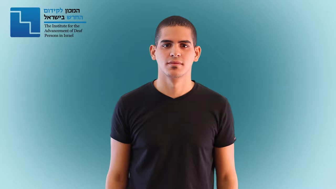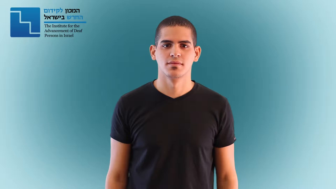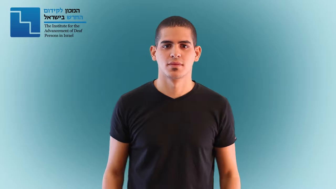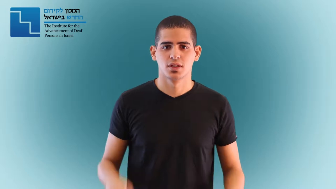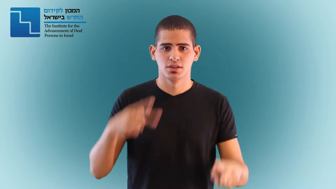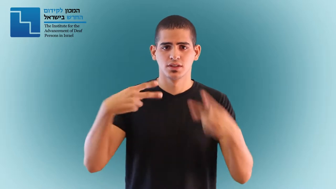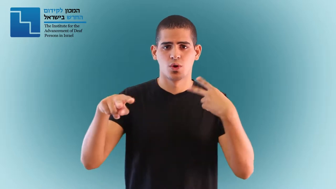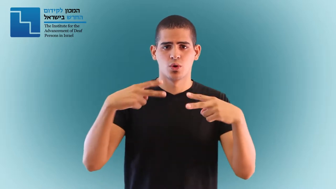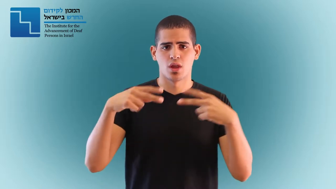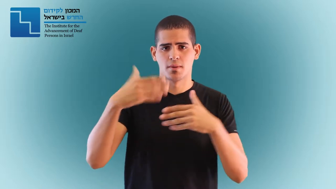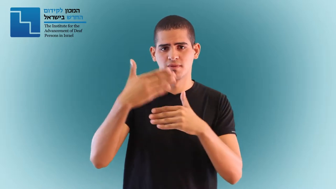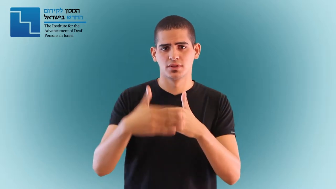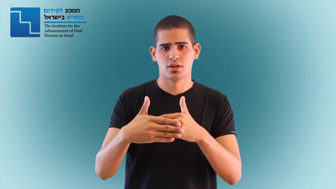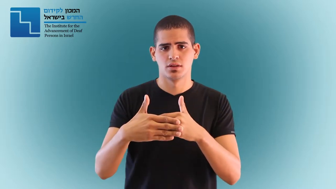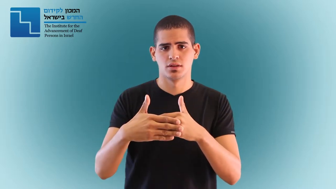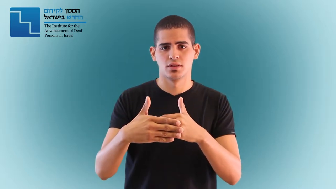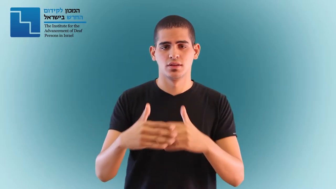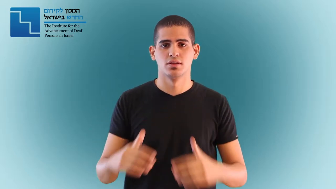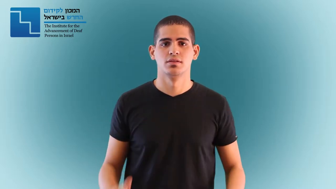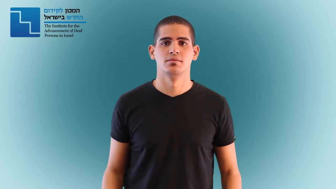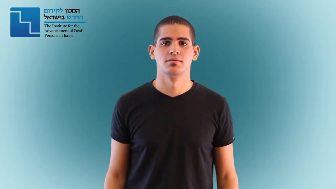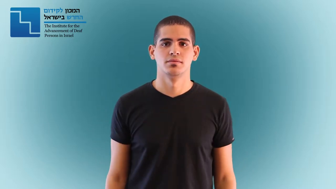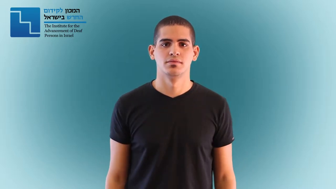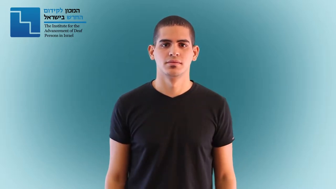סעודה מפסקת